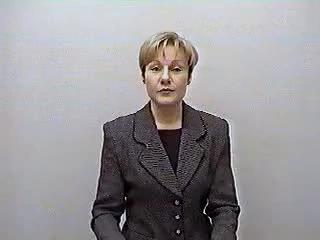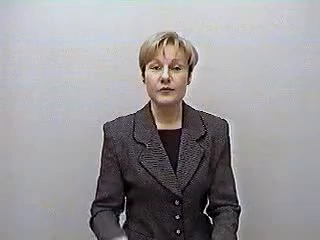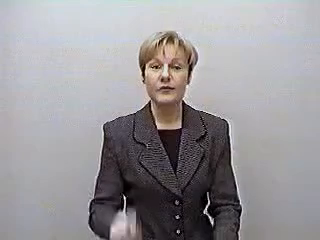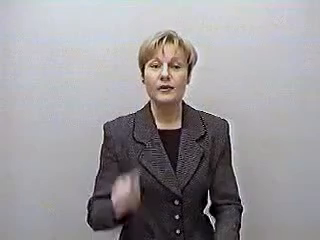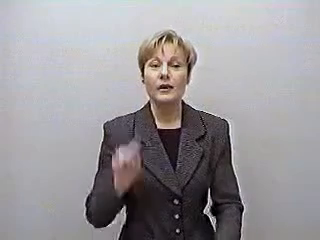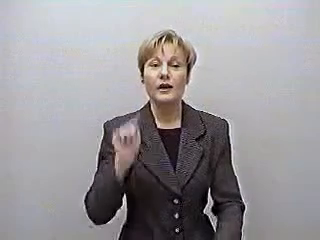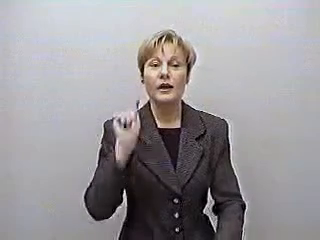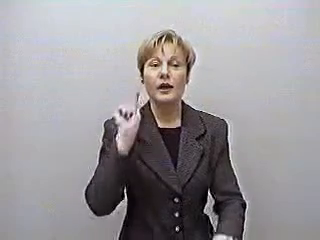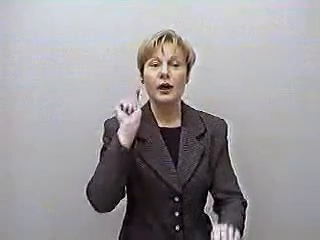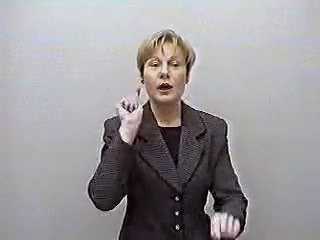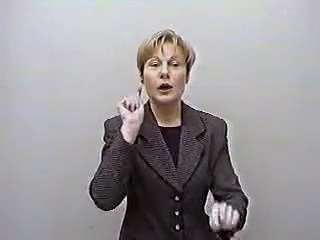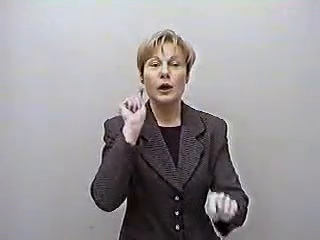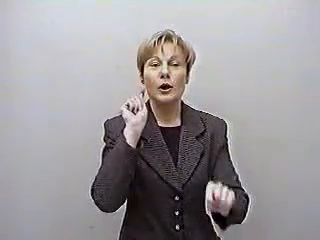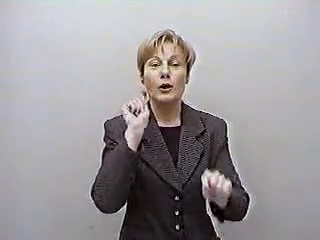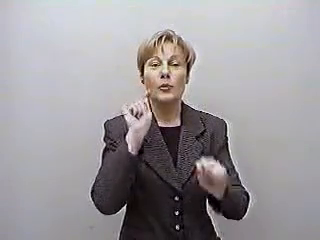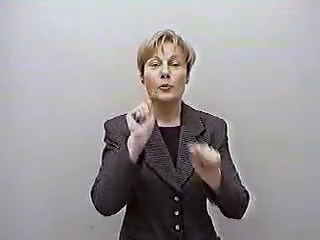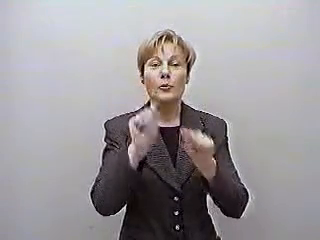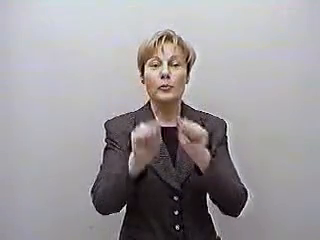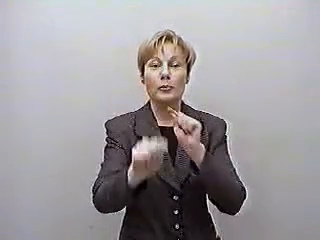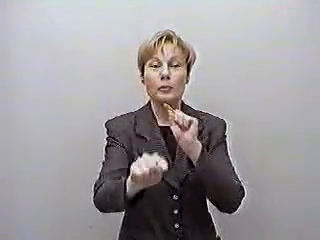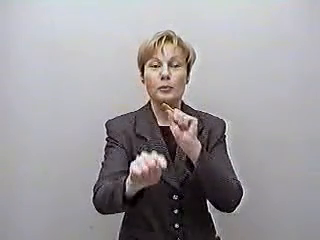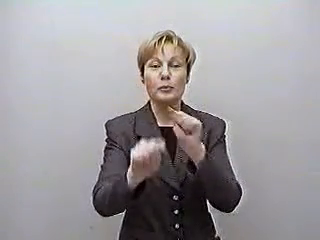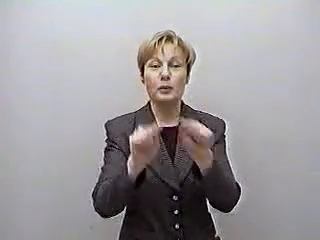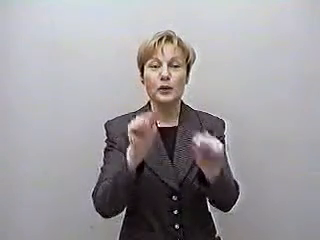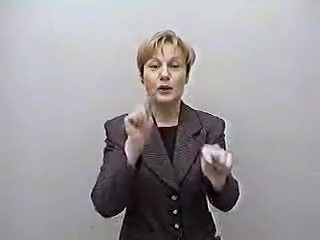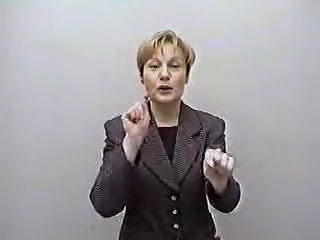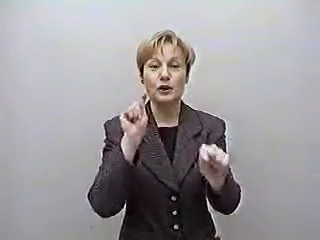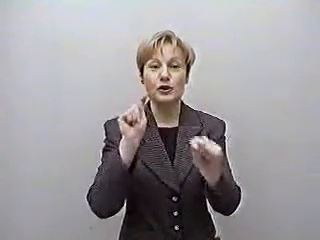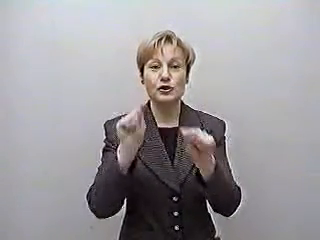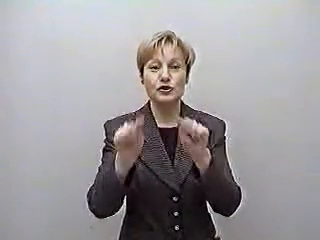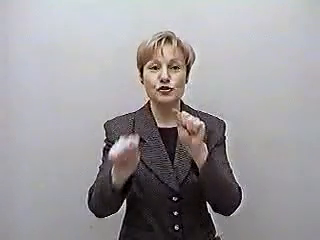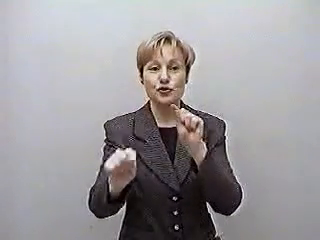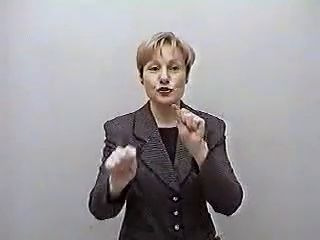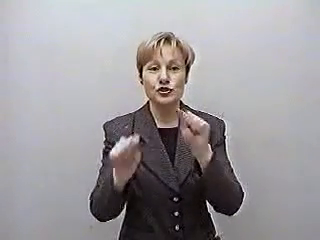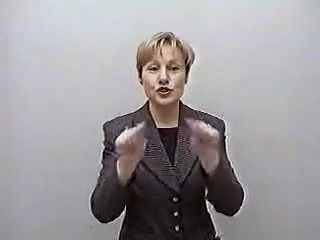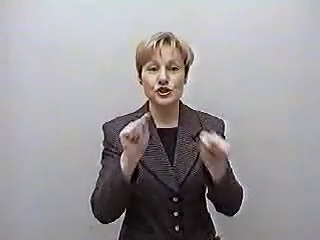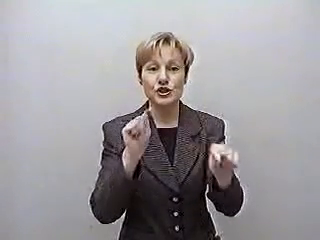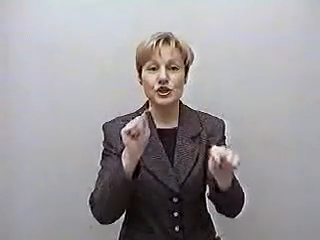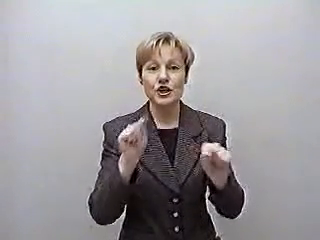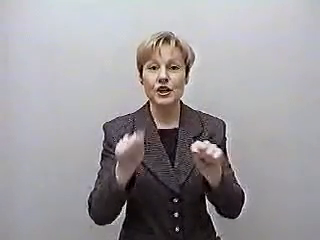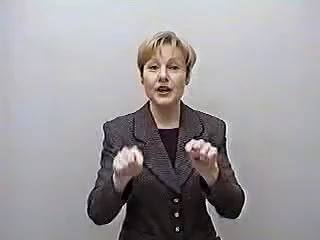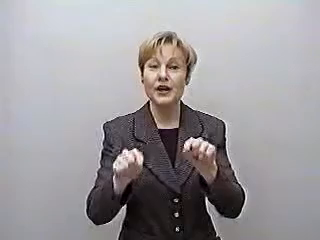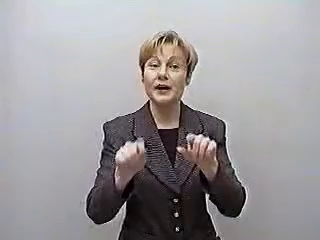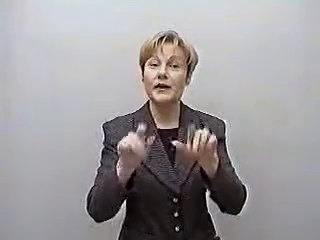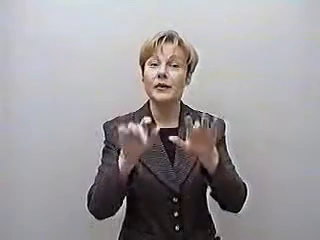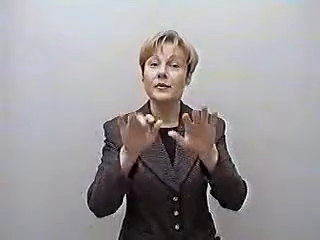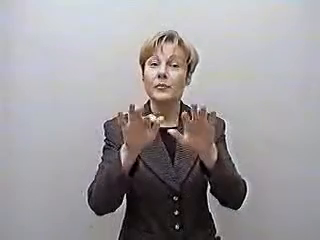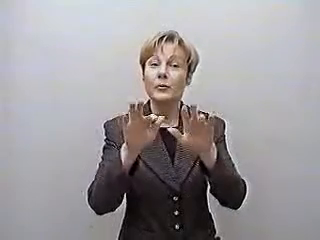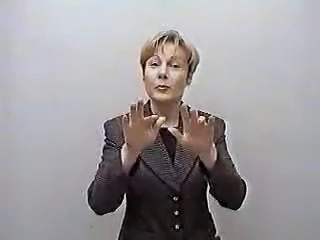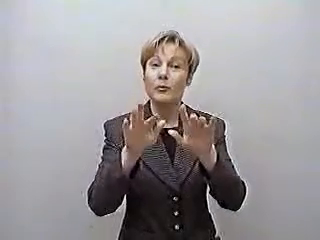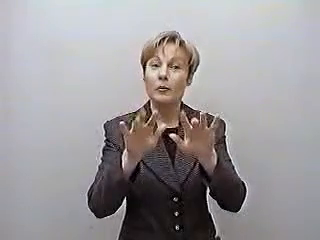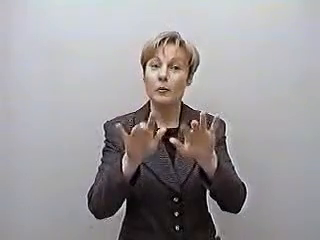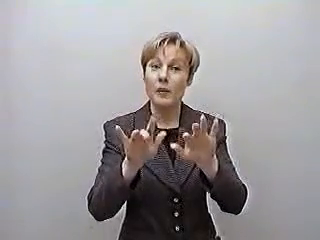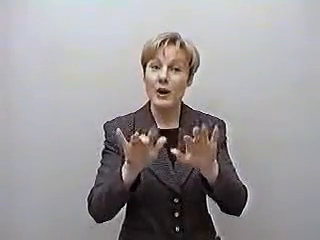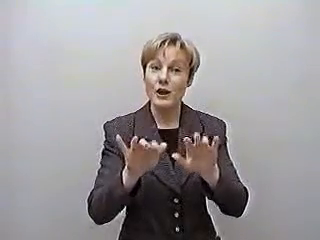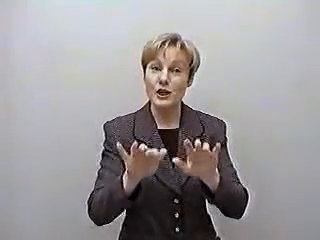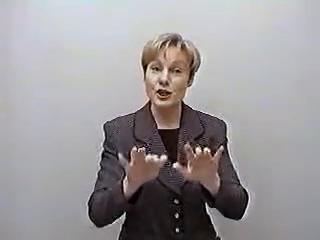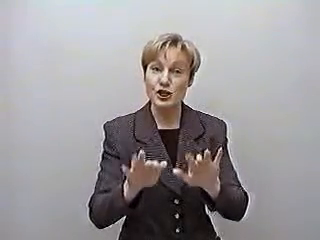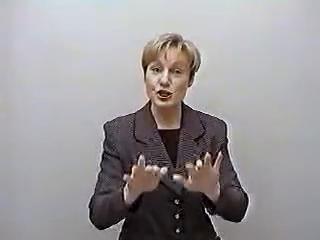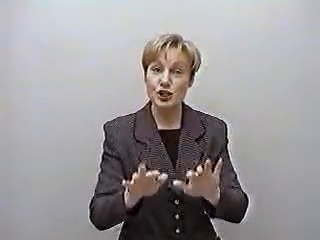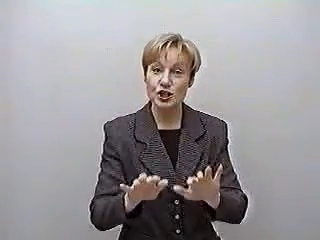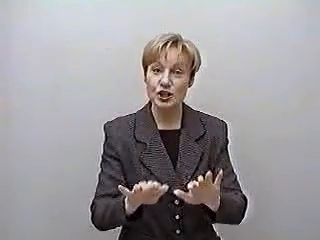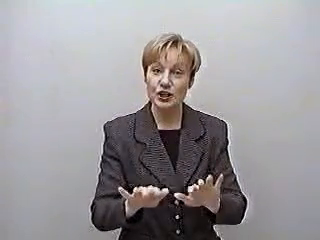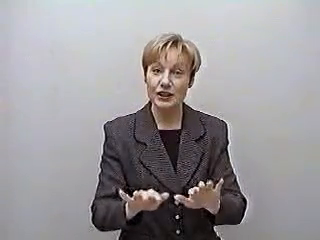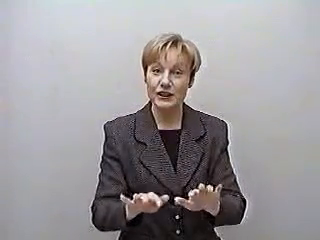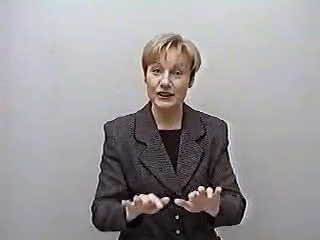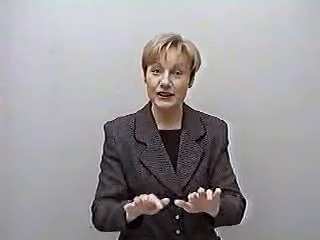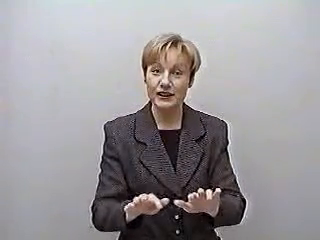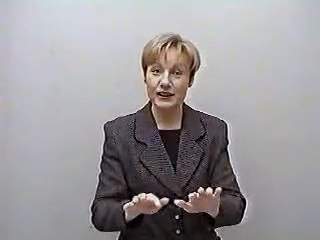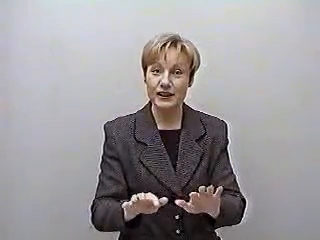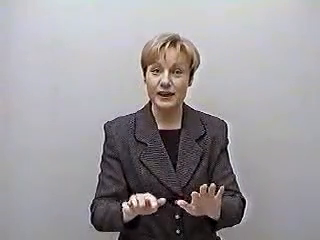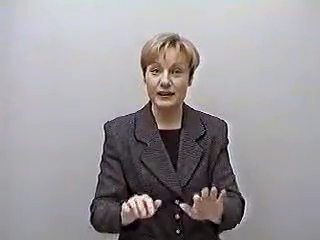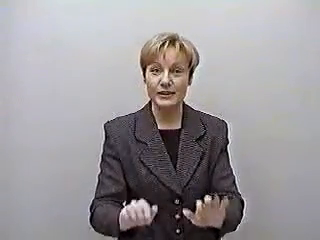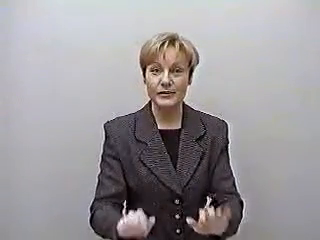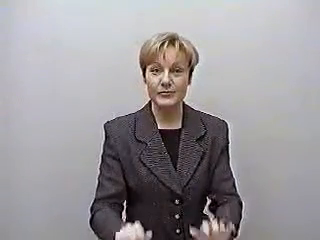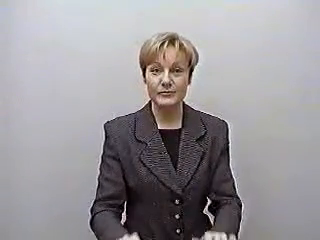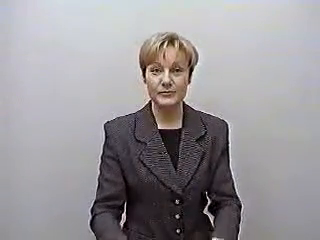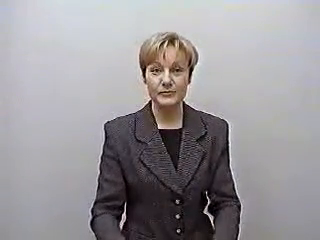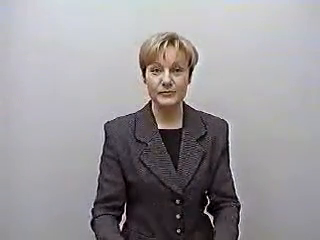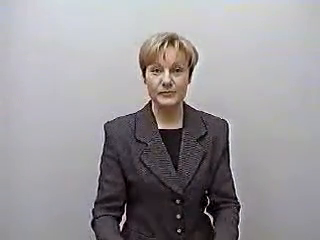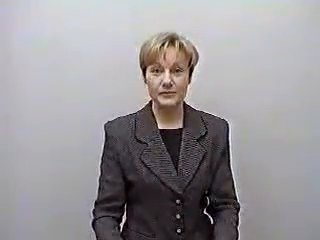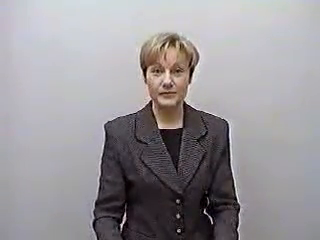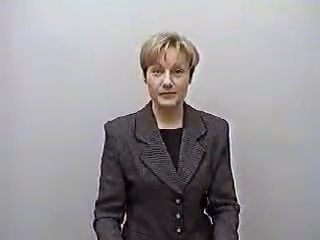пишущая машинка